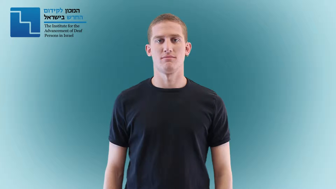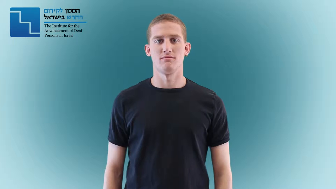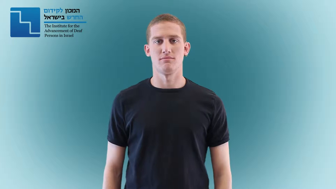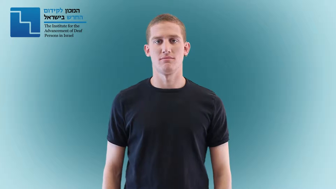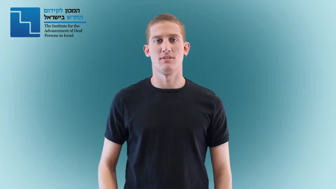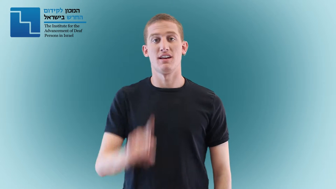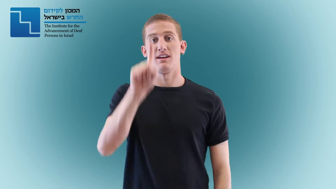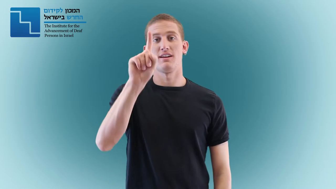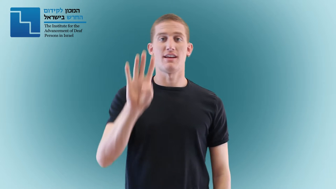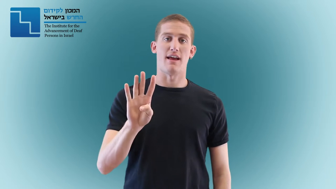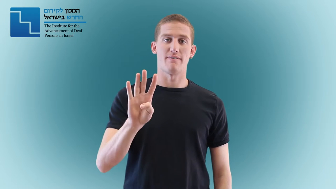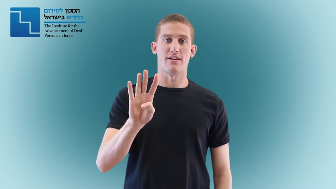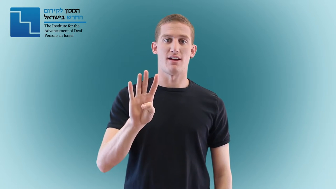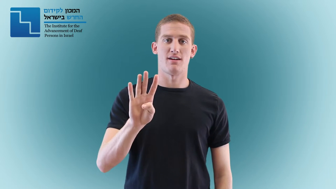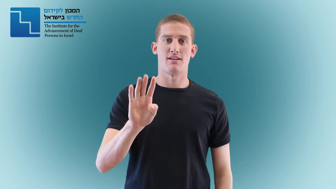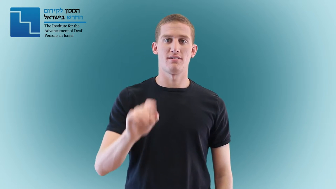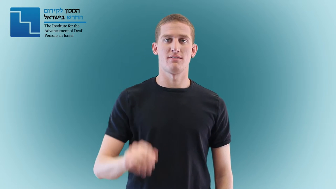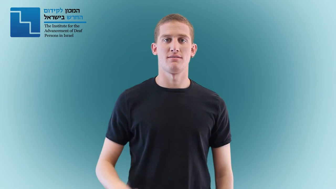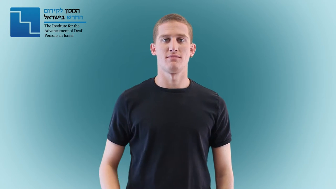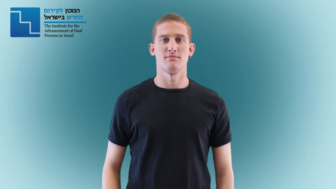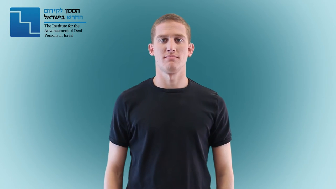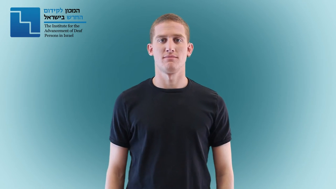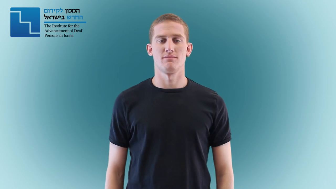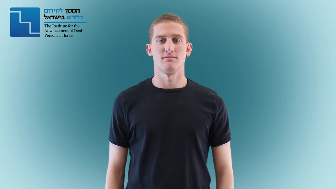רבע (חשבון)